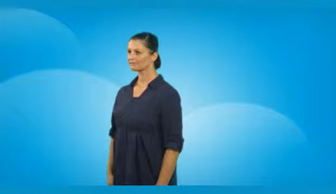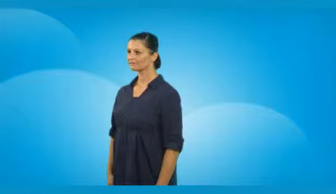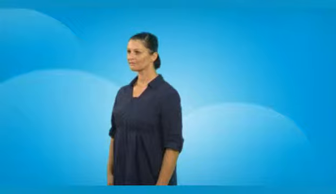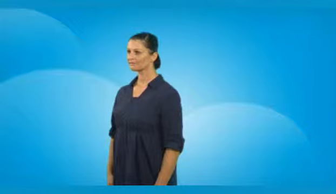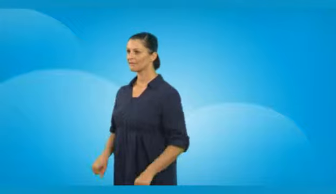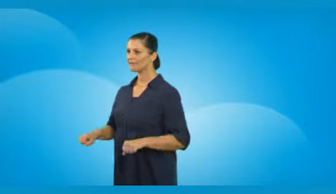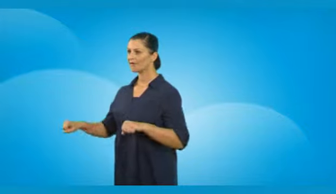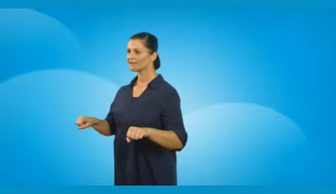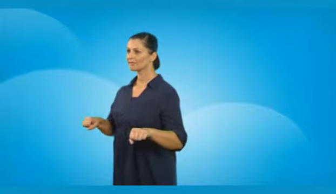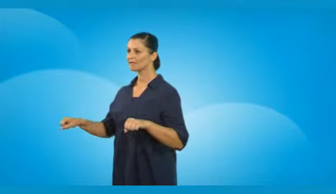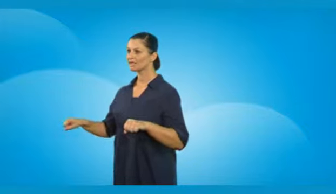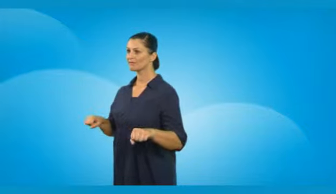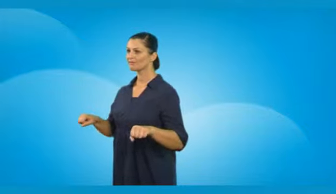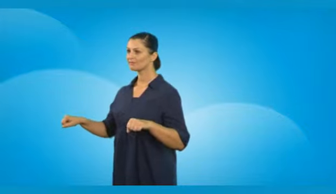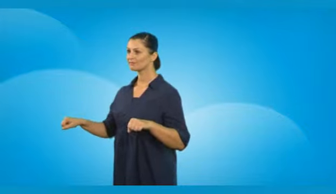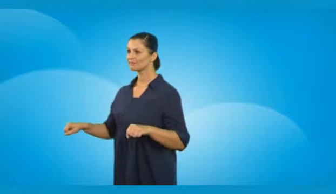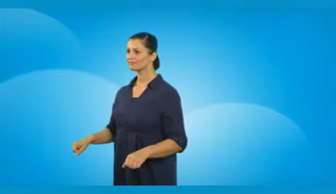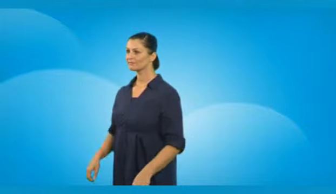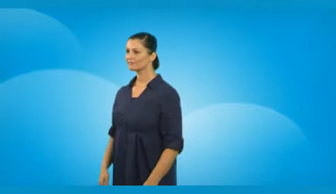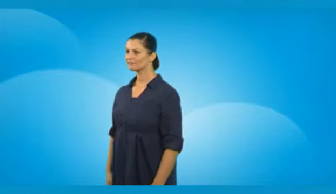Veszprém